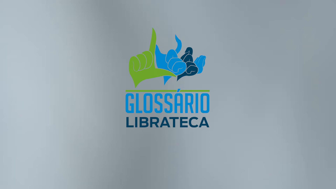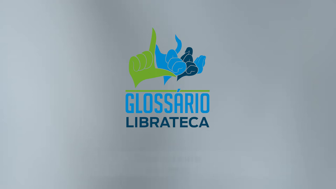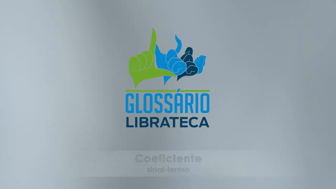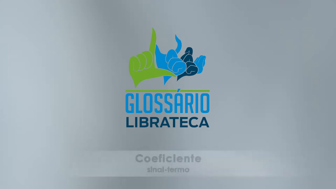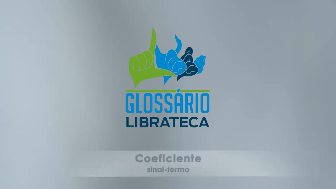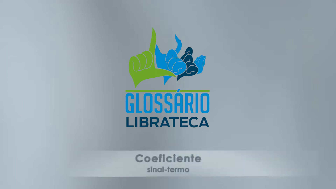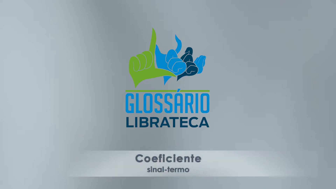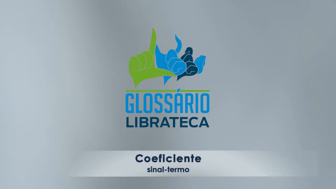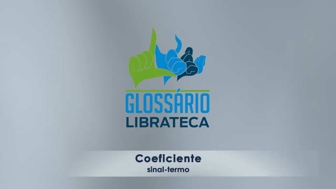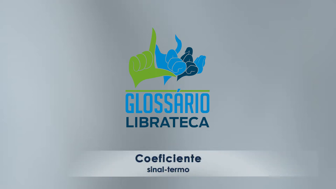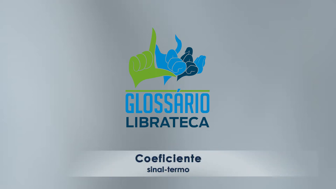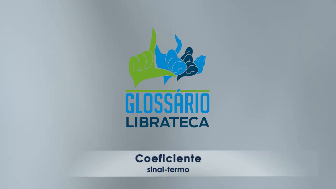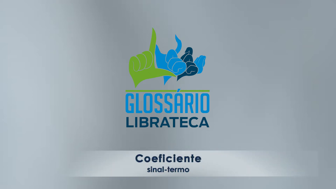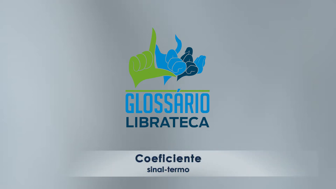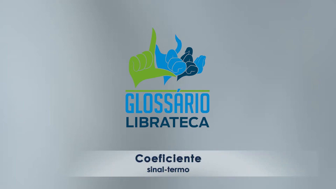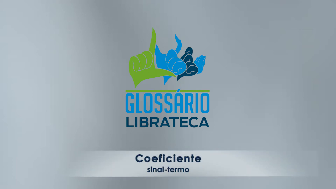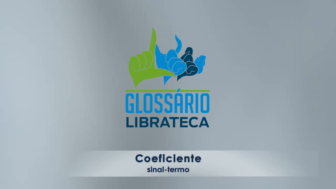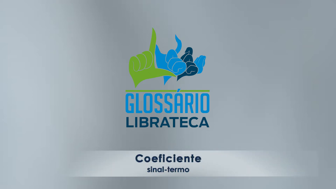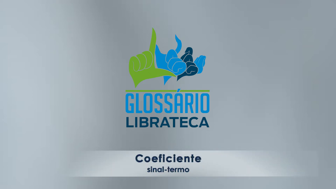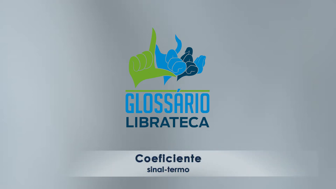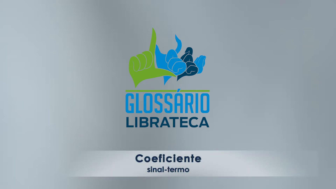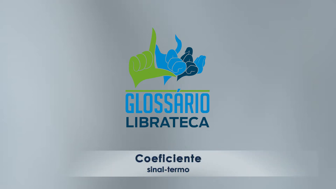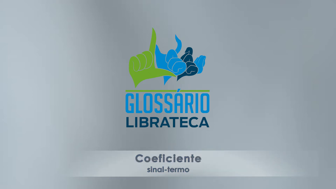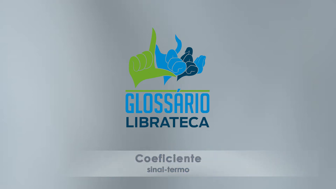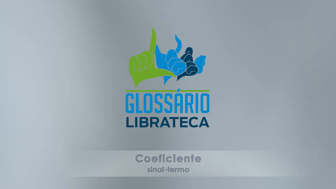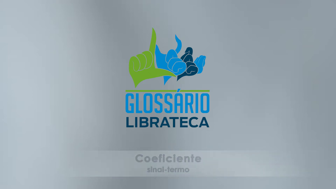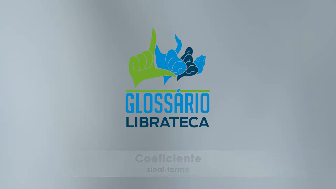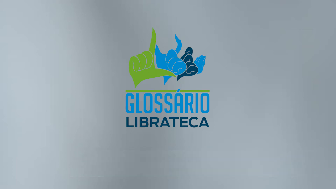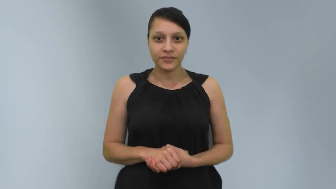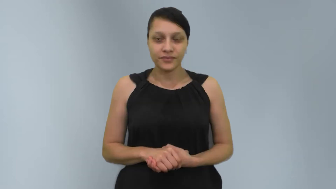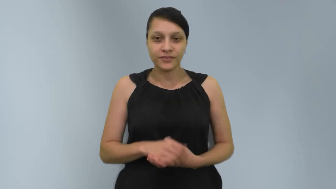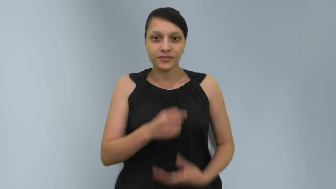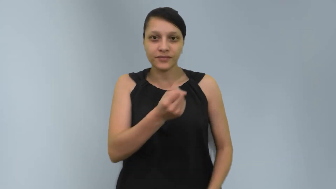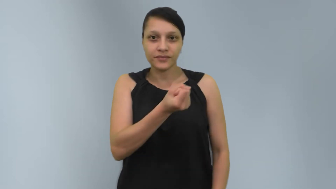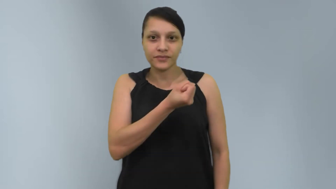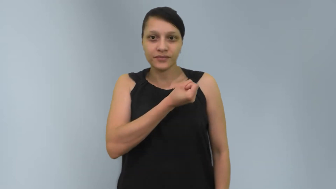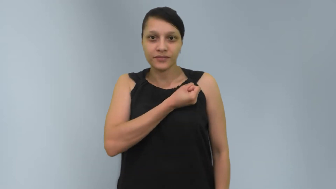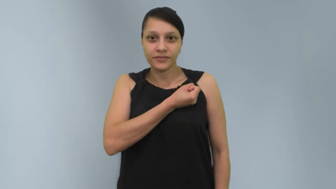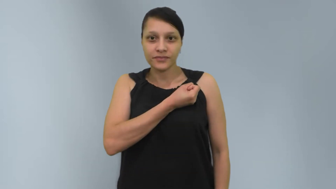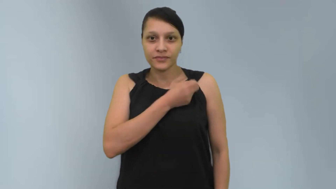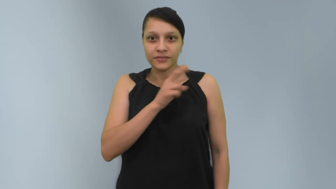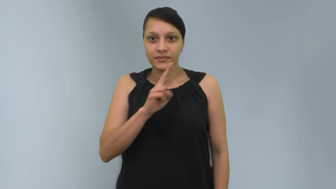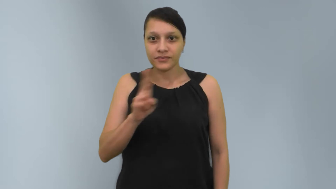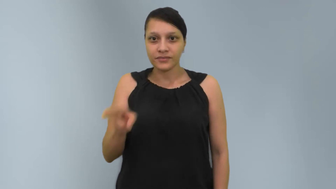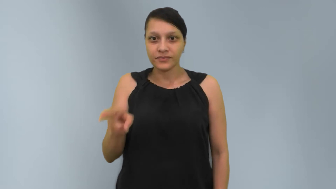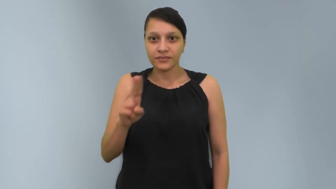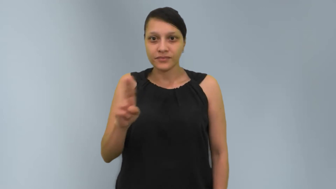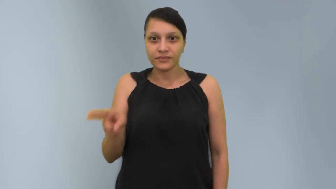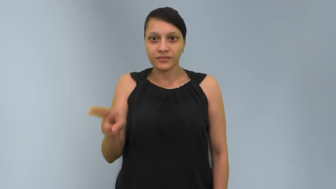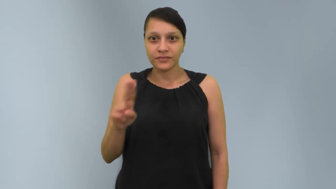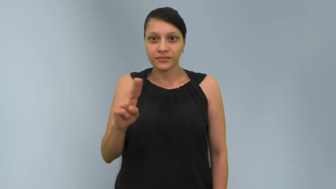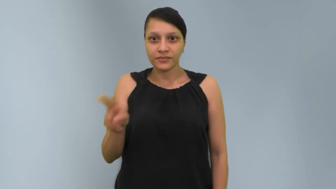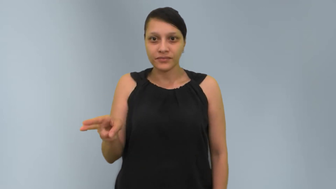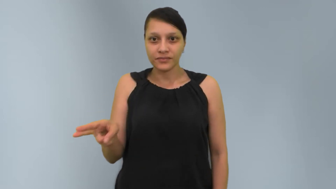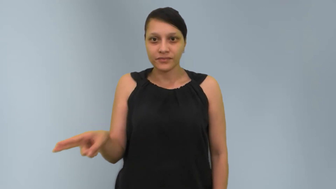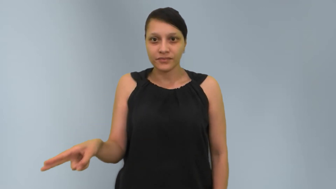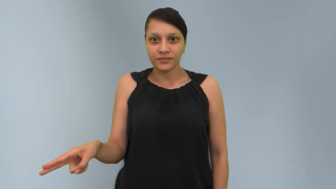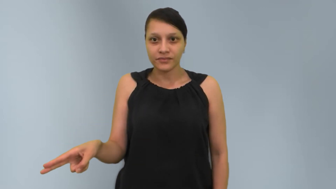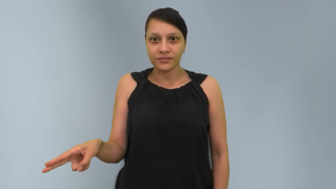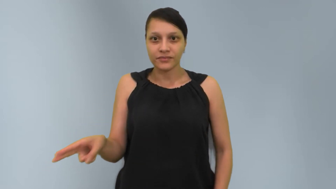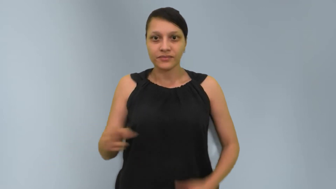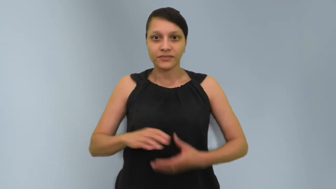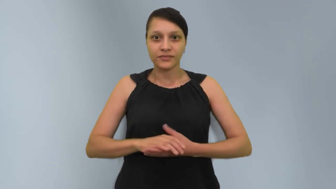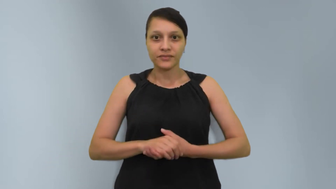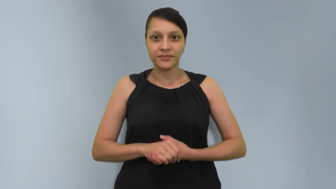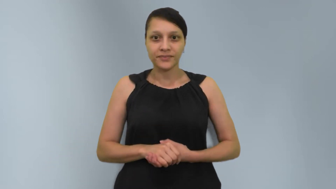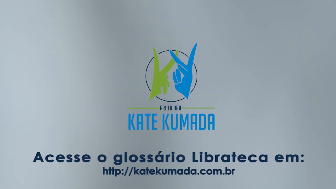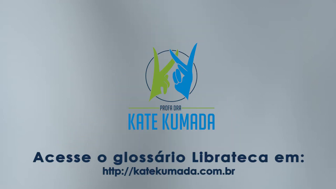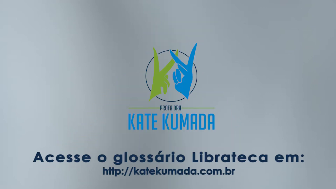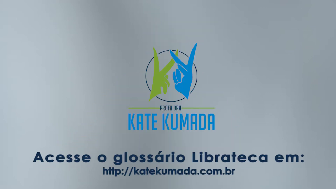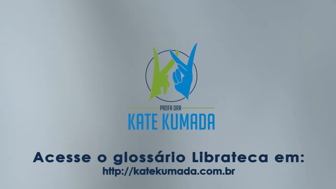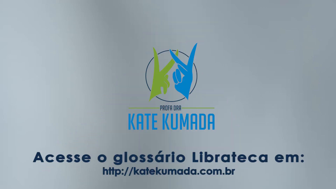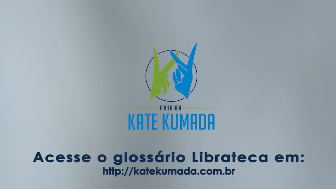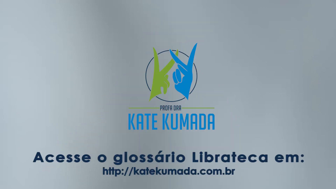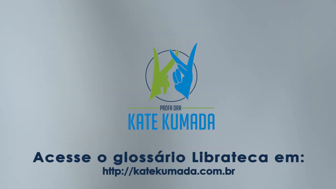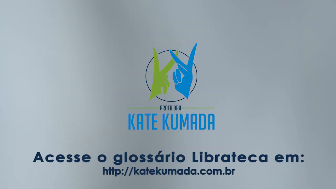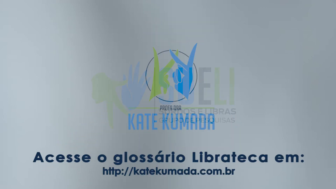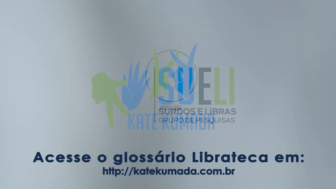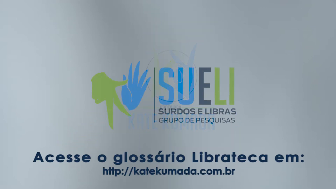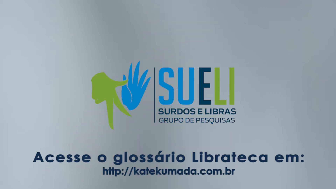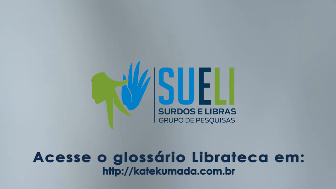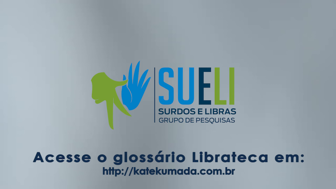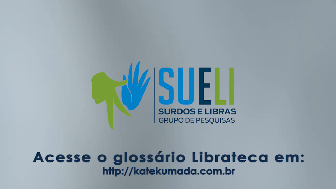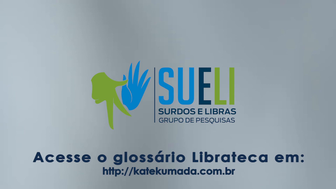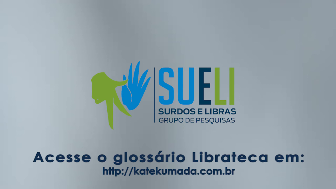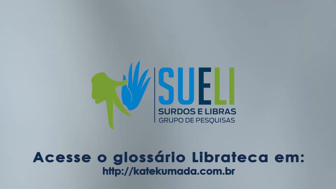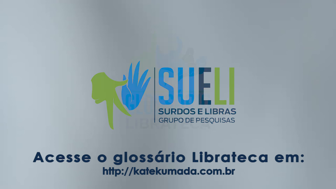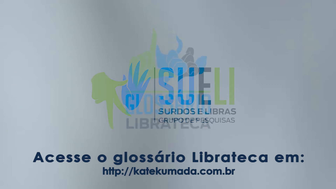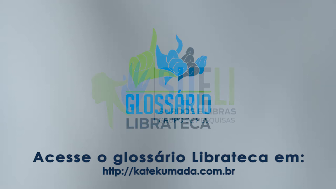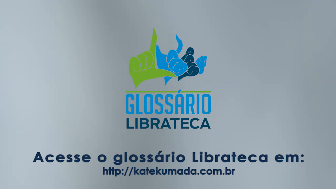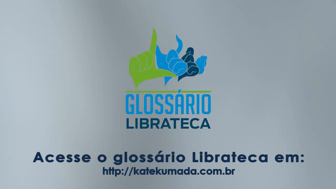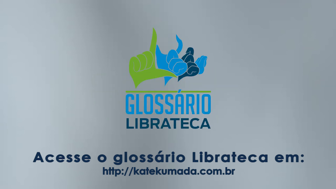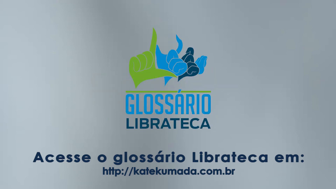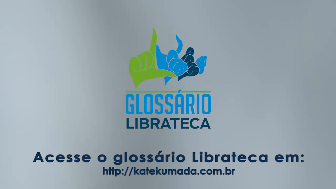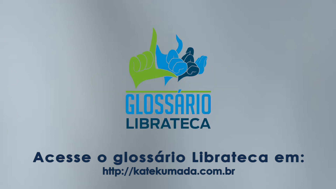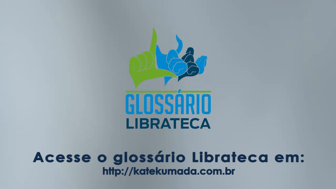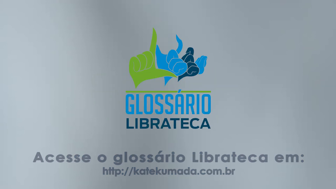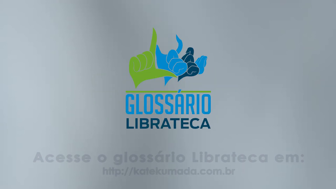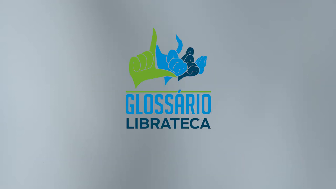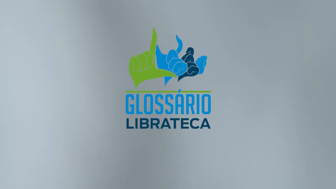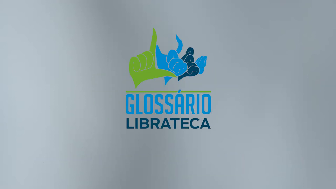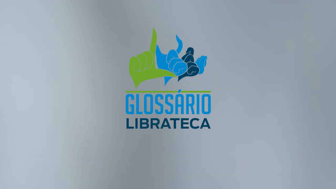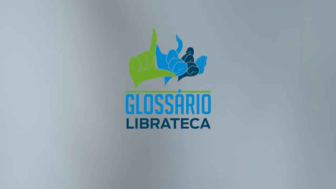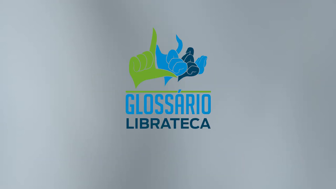Coeficiente